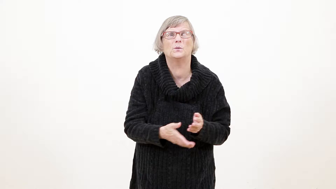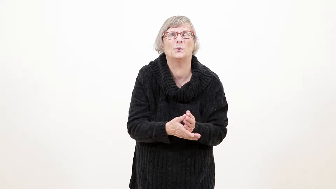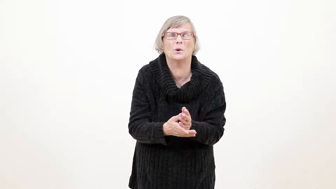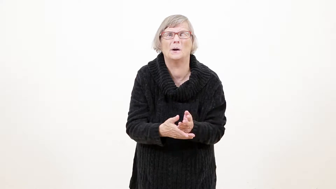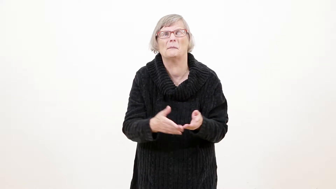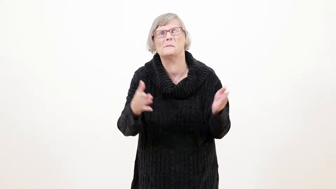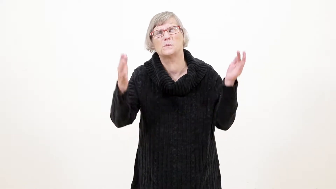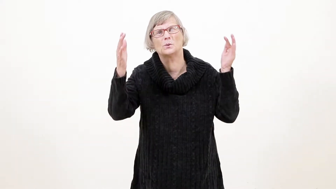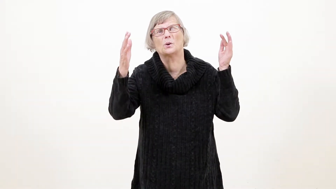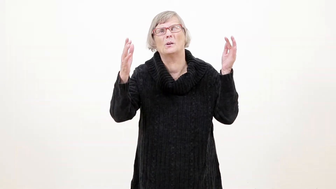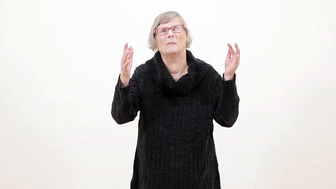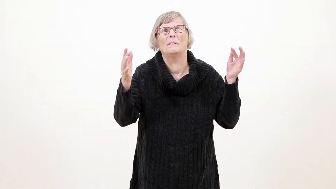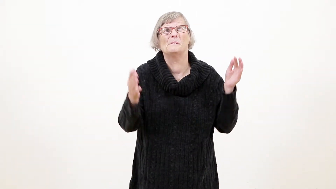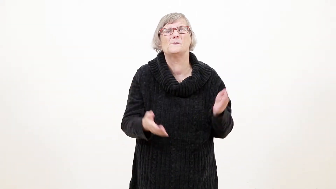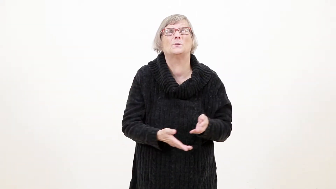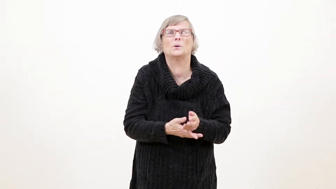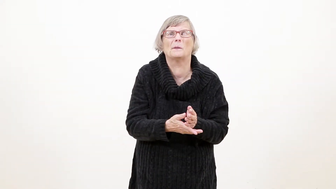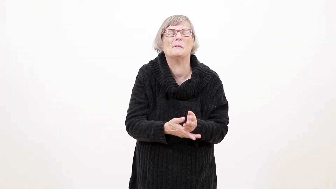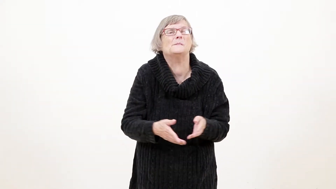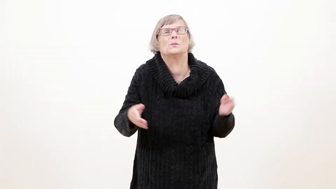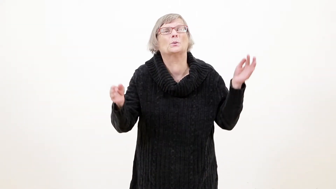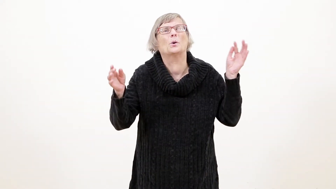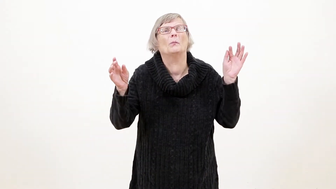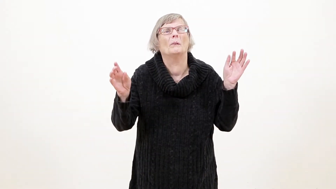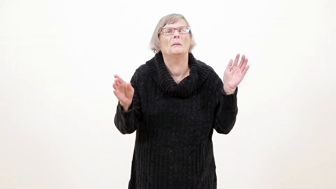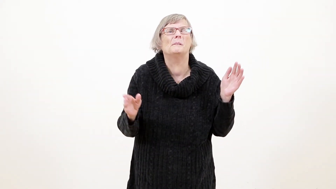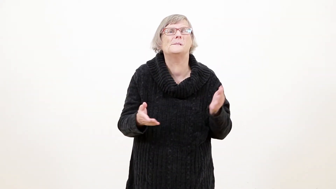Korb